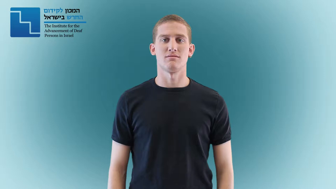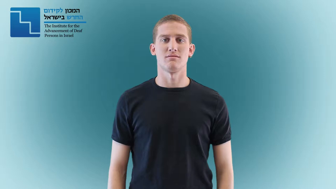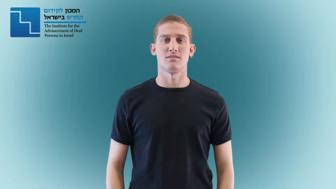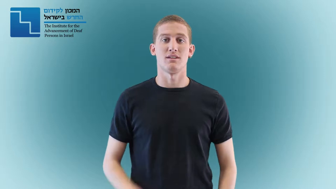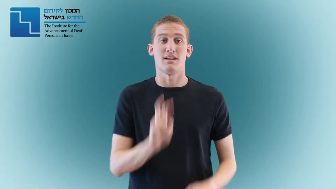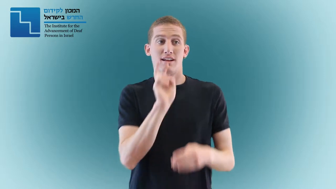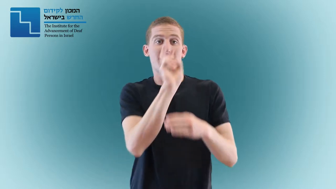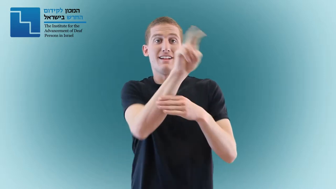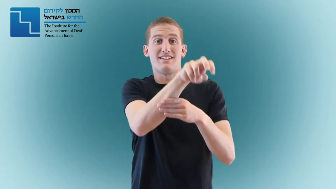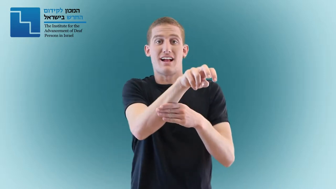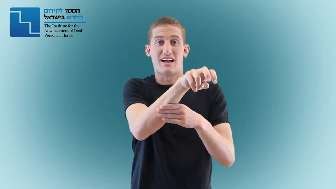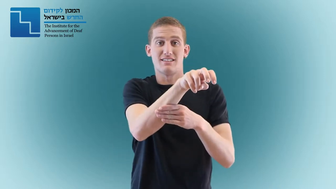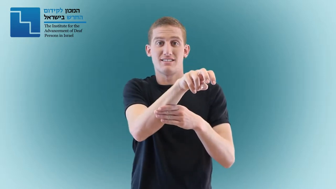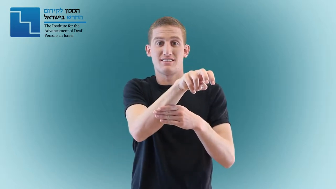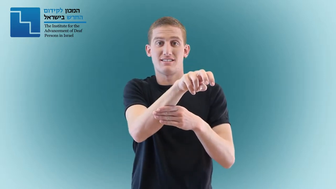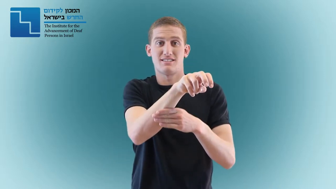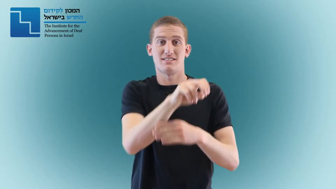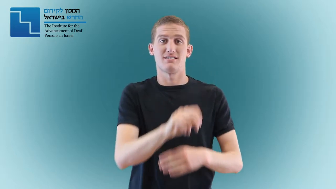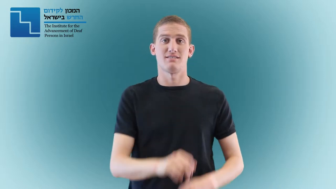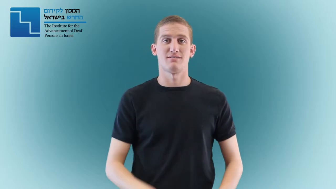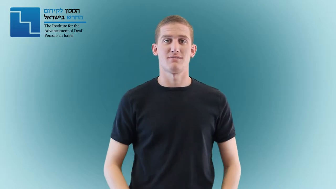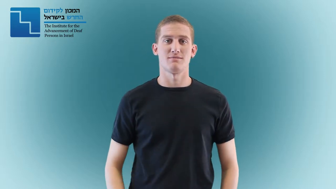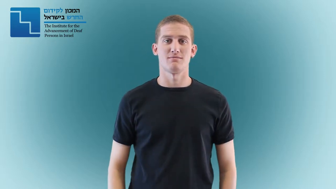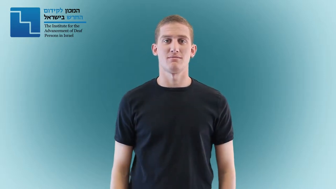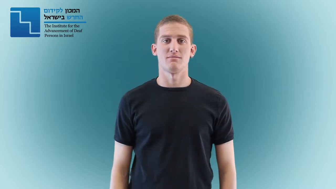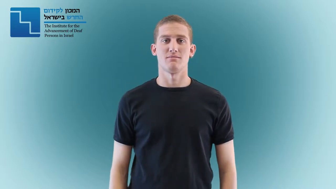להיכנס / כניסה